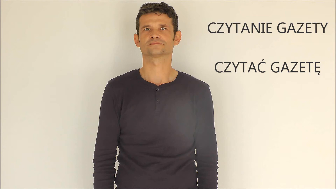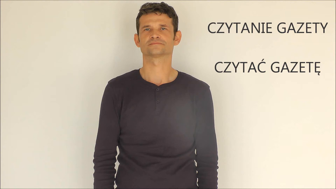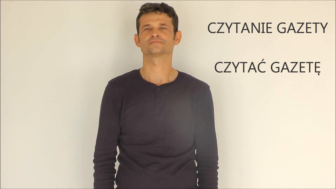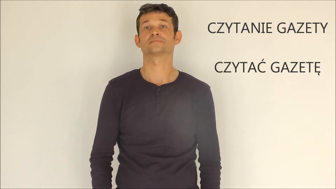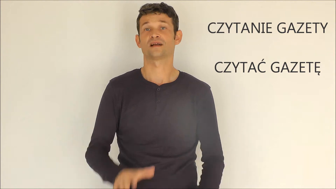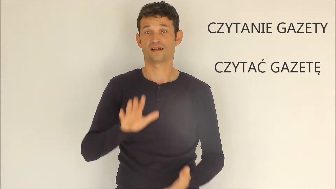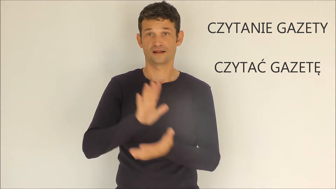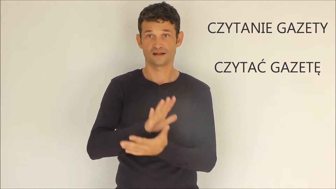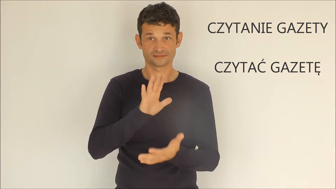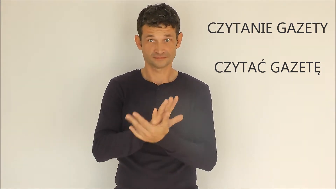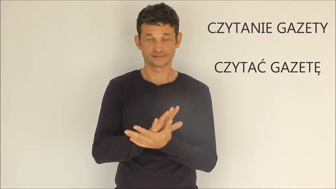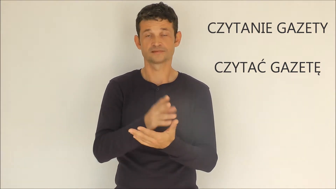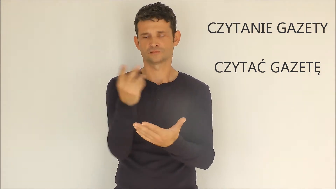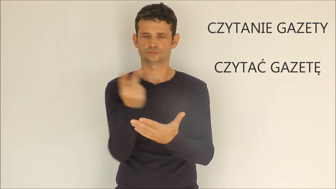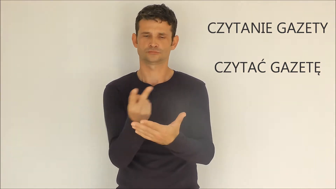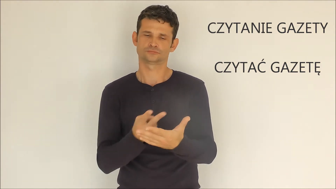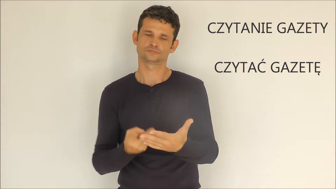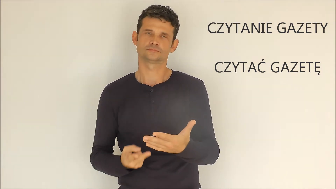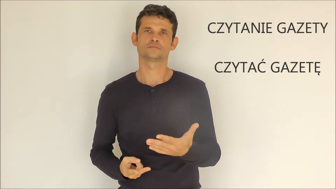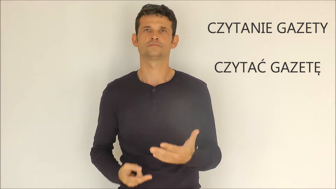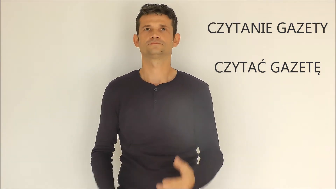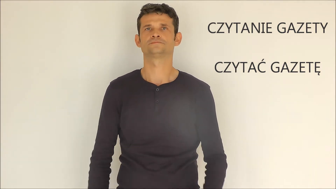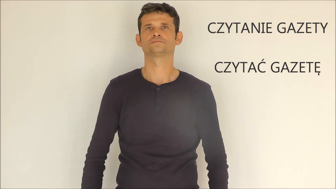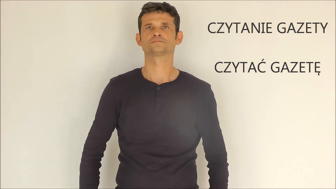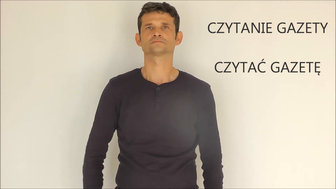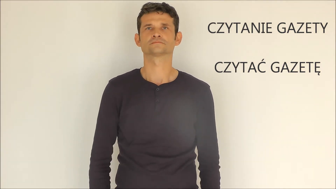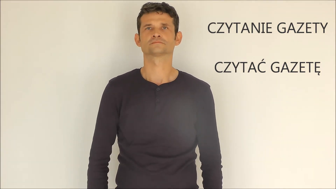CZYTAĆ GAZETĘ